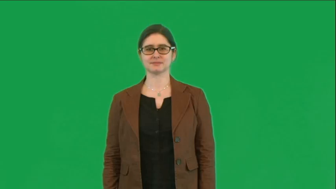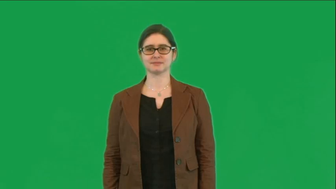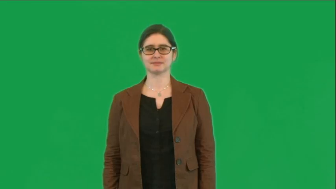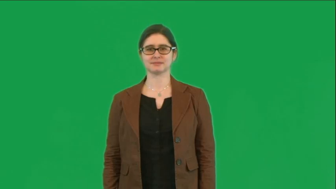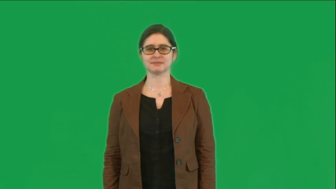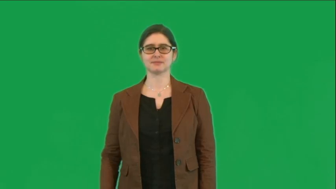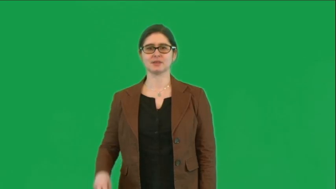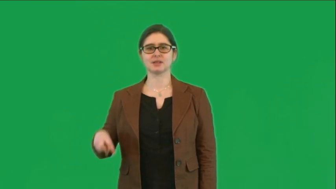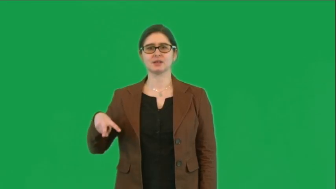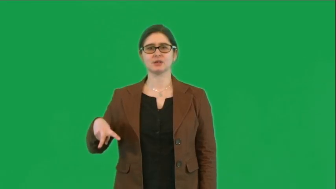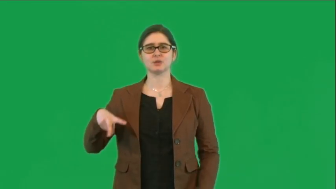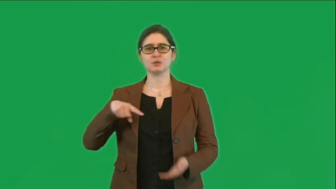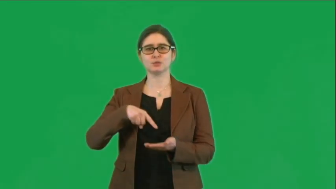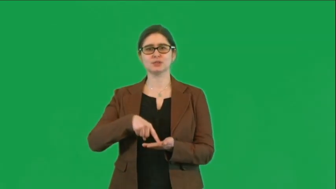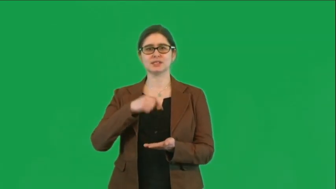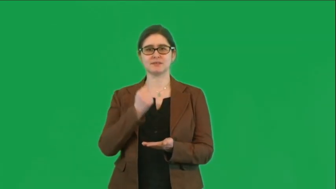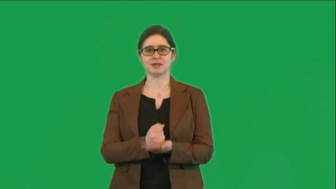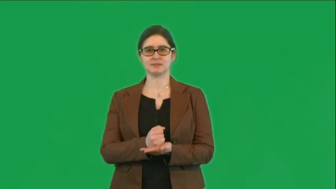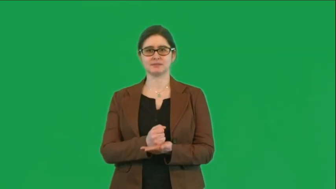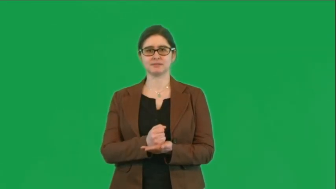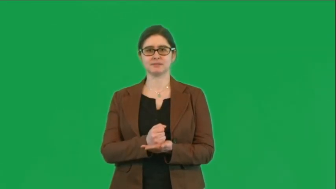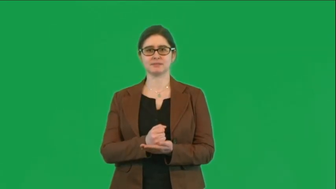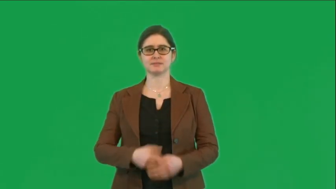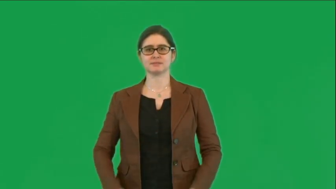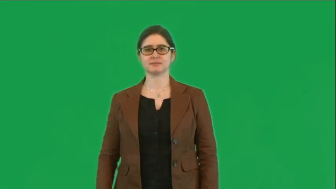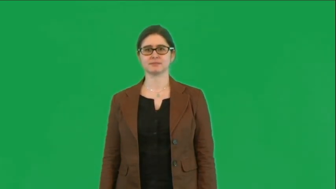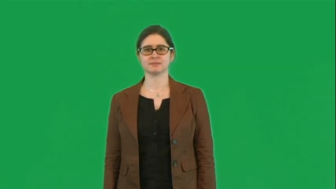ustawa